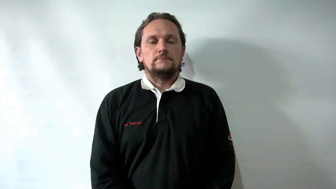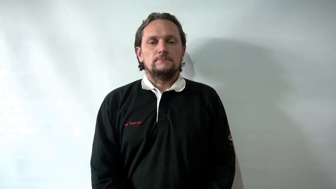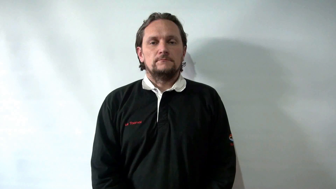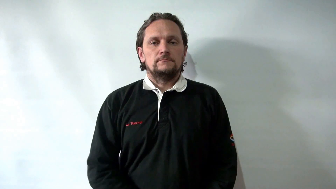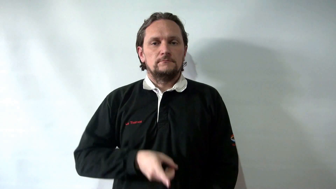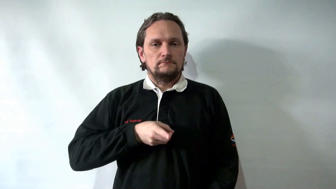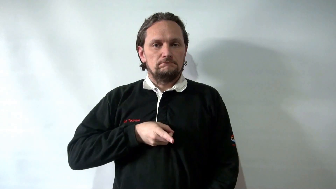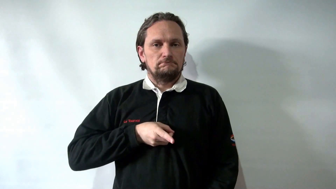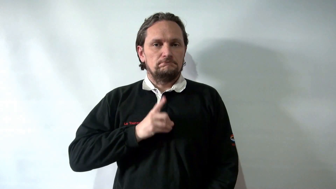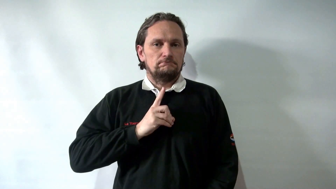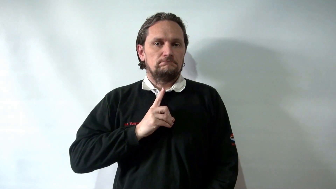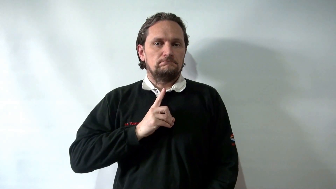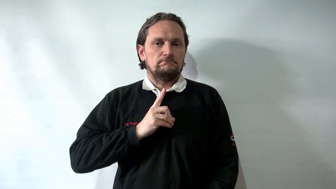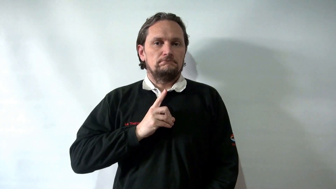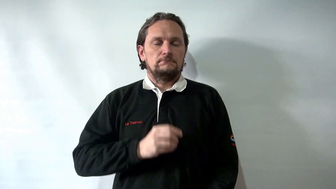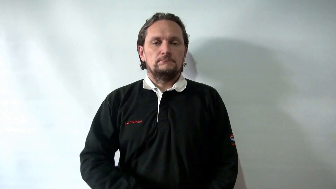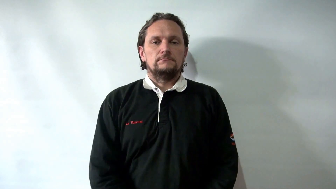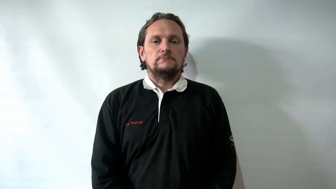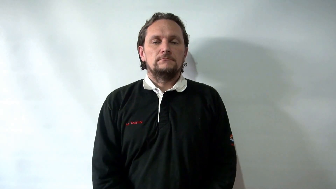Dominique Strauss-Kahn